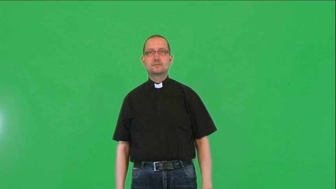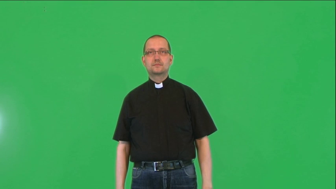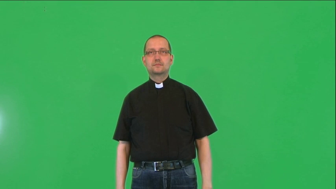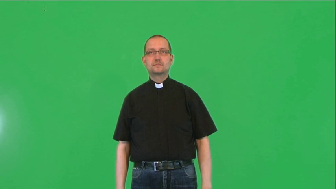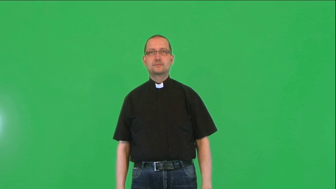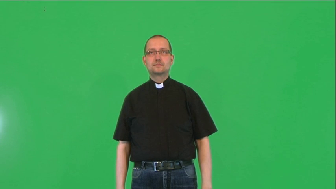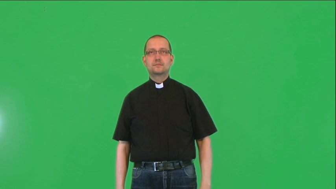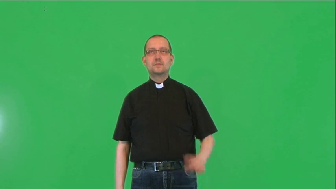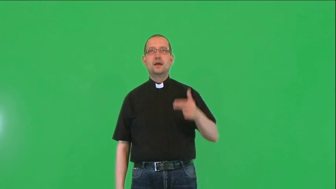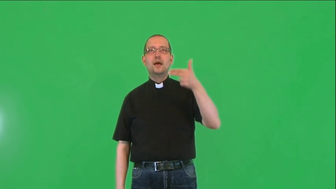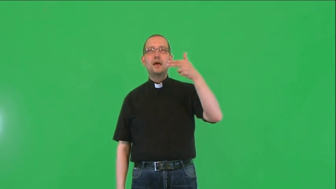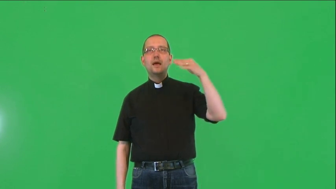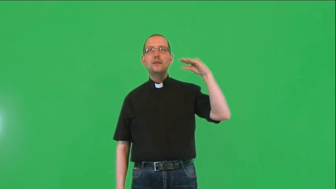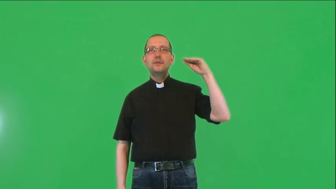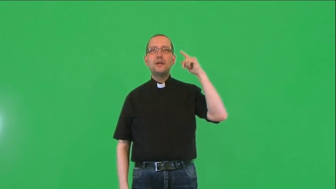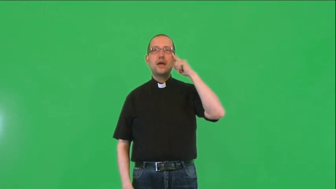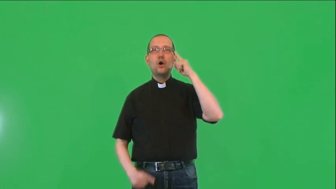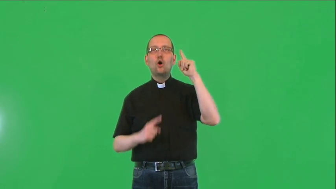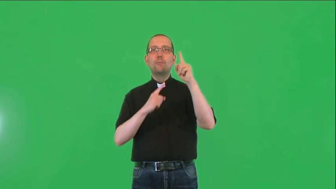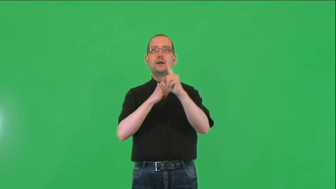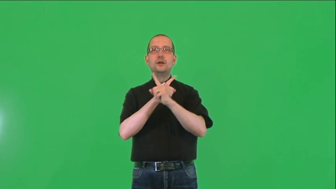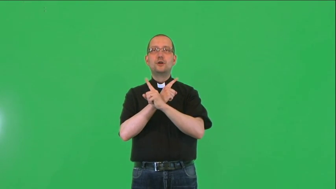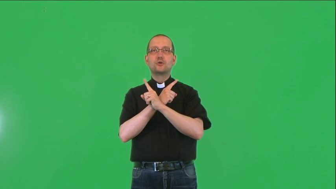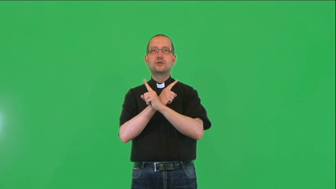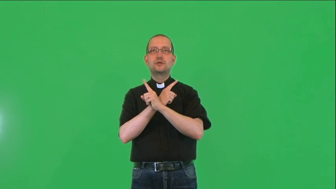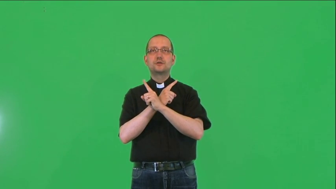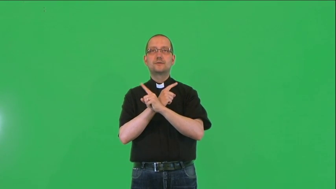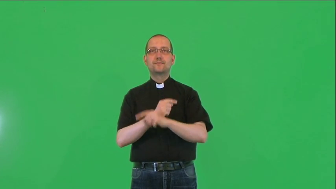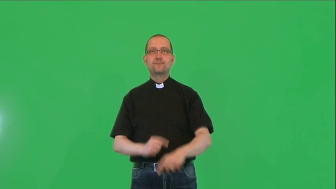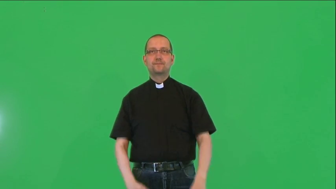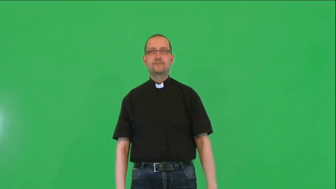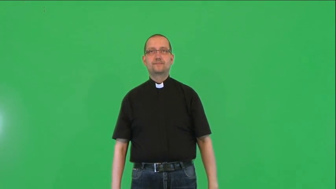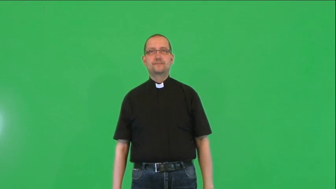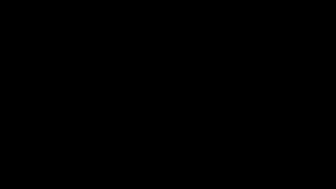nieomylność